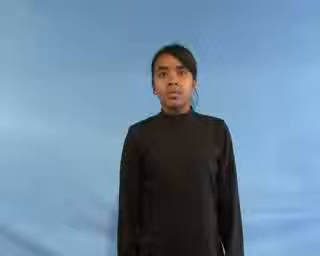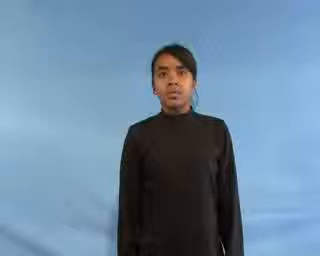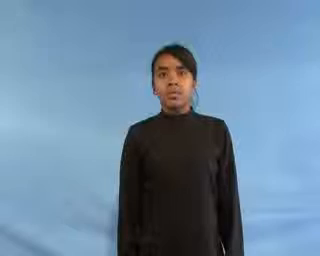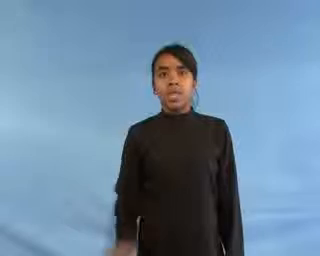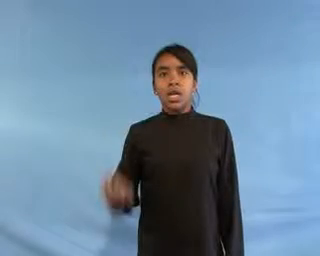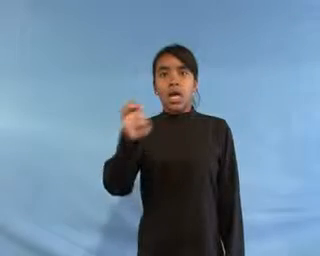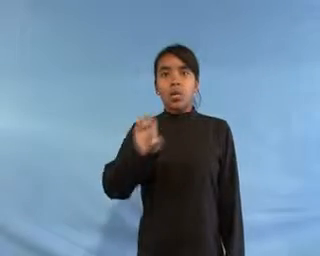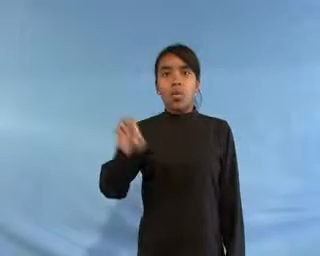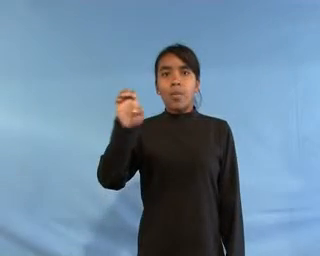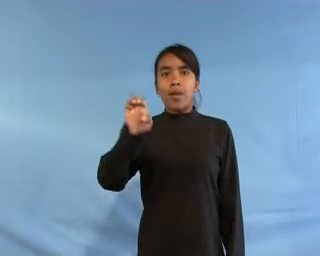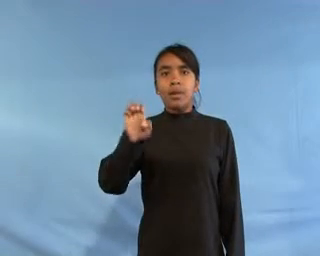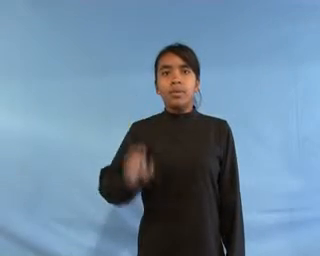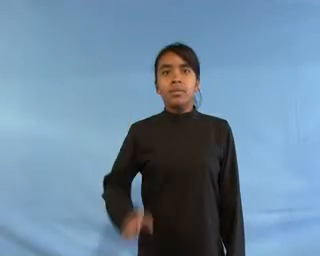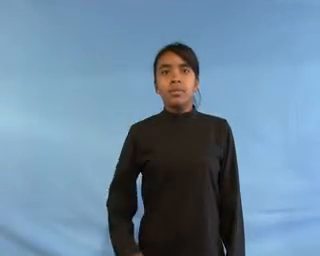eoropa